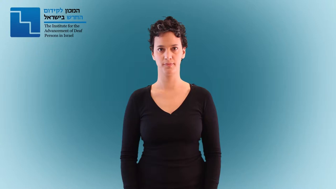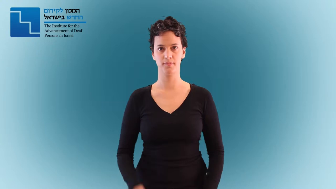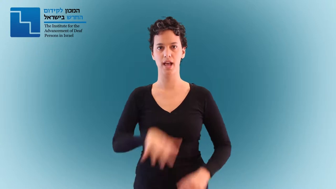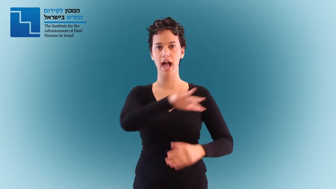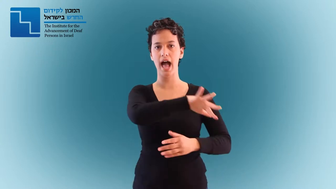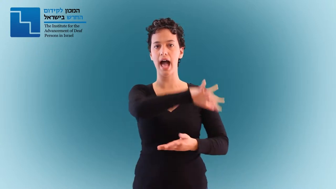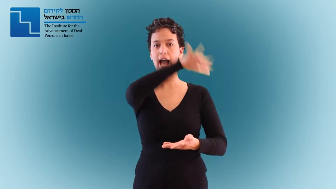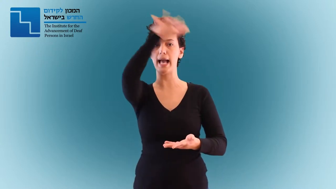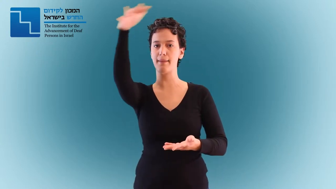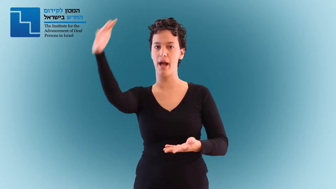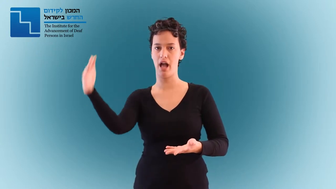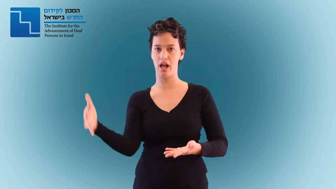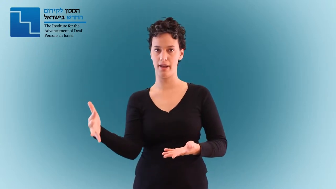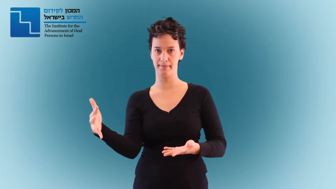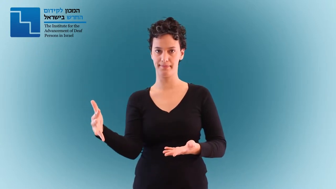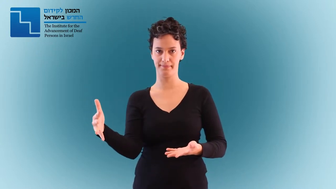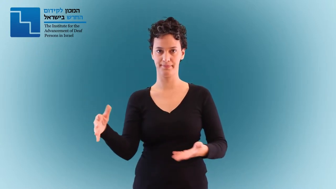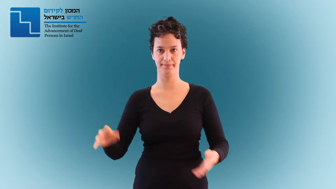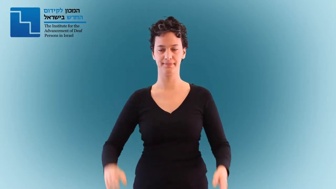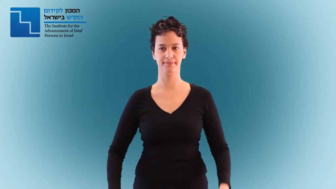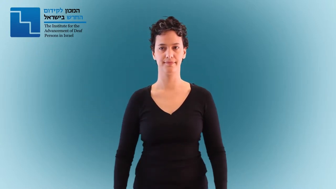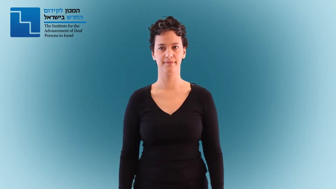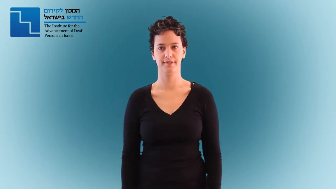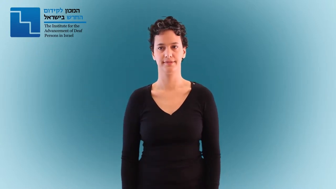ערימה